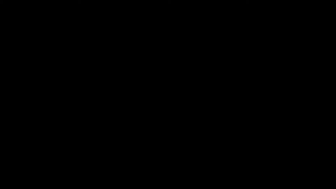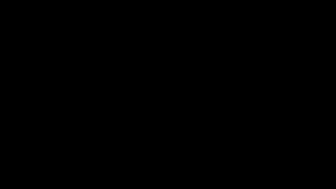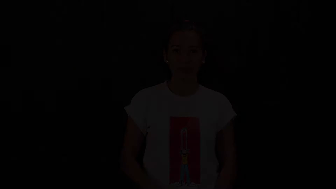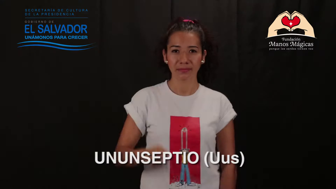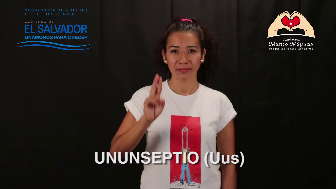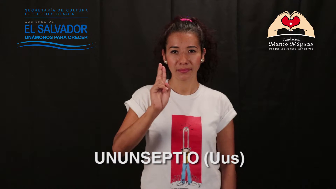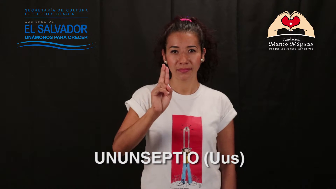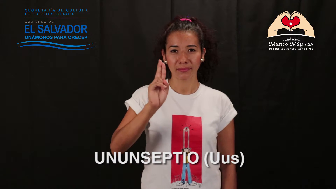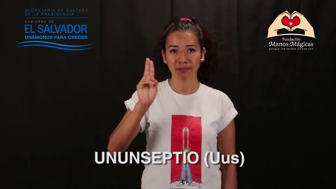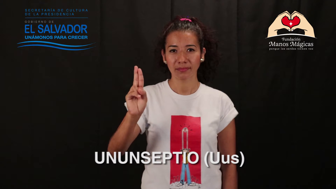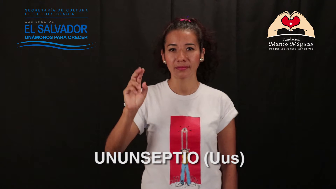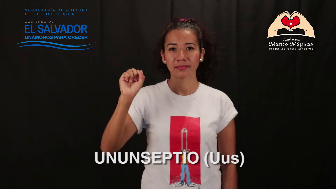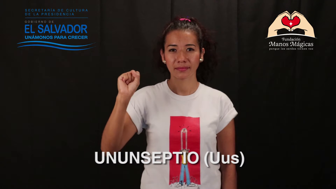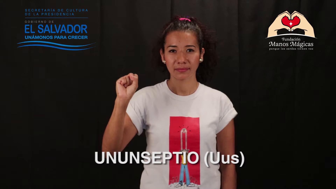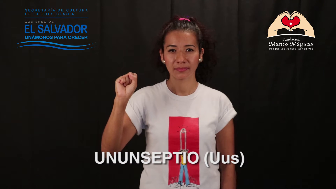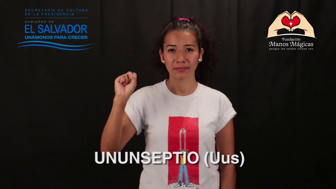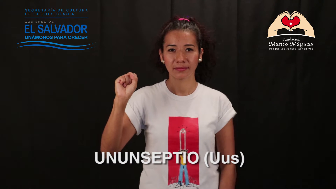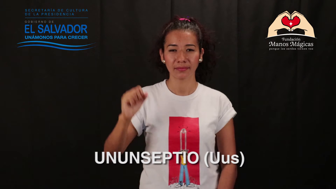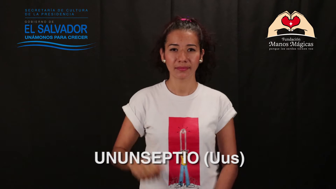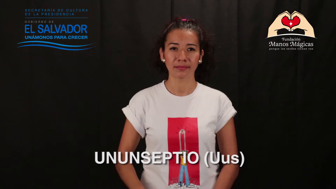UNUNSEPTIO